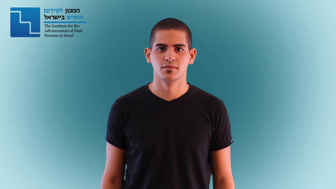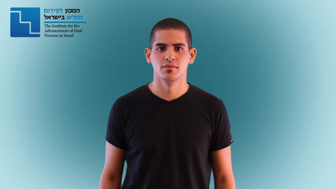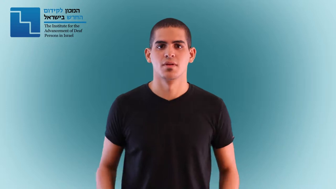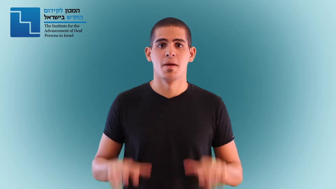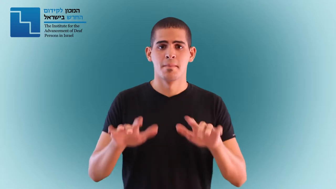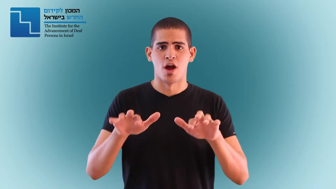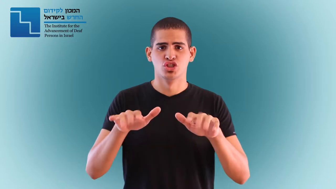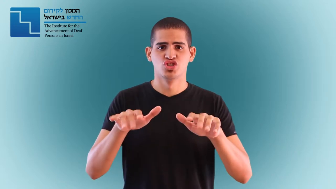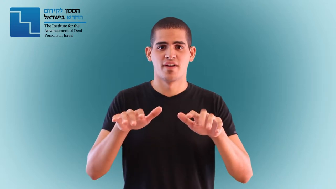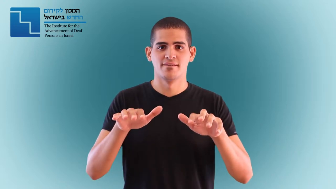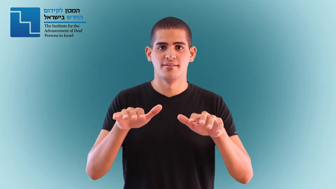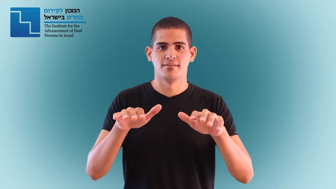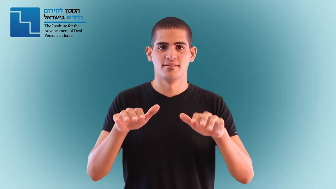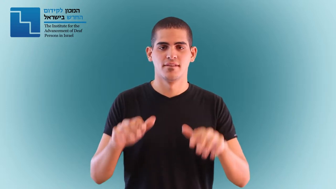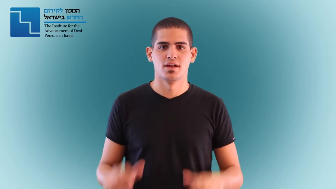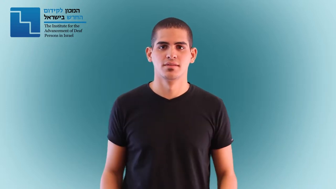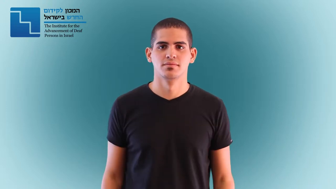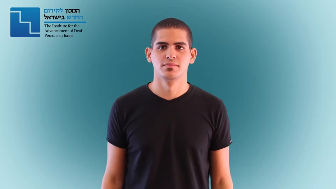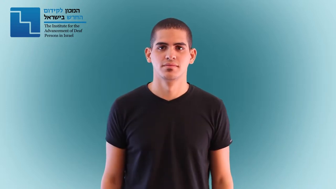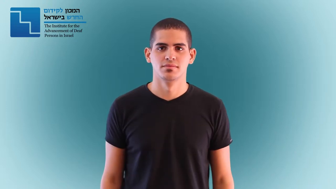מחשב נייח